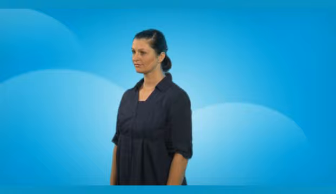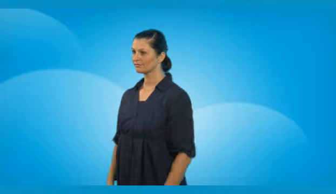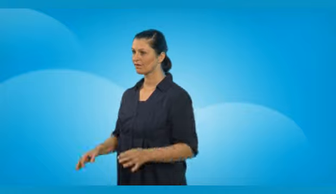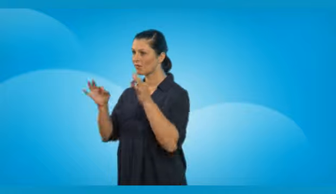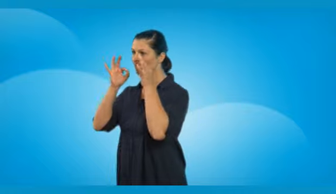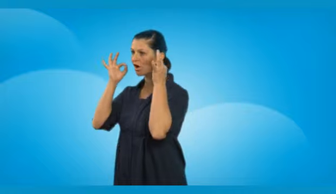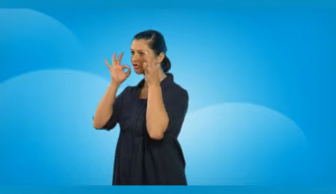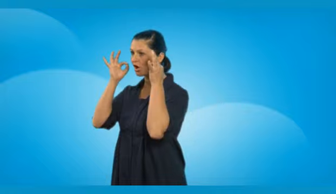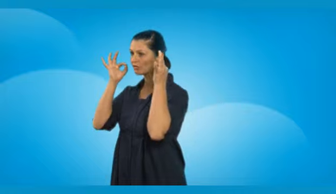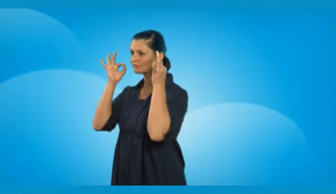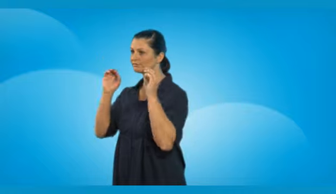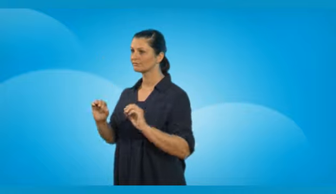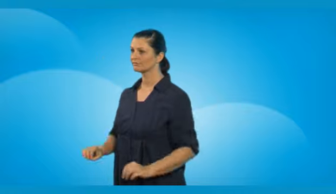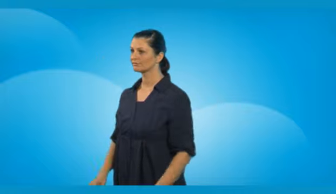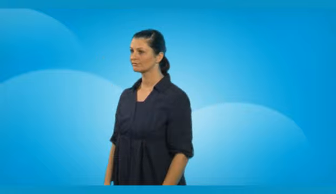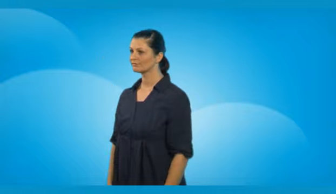Macska